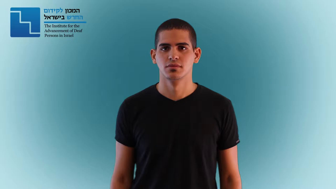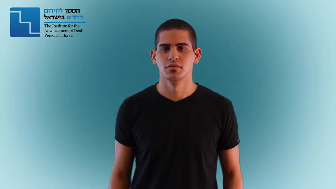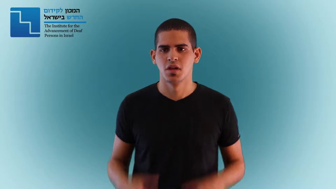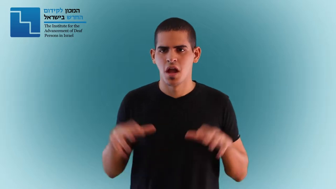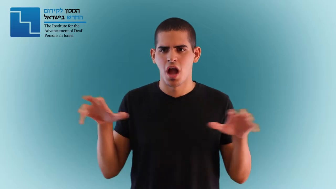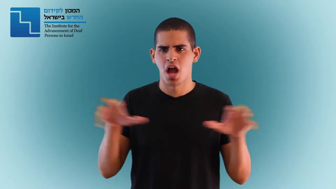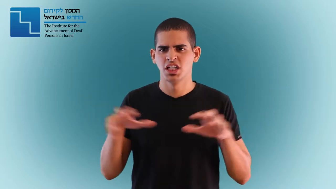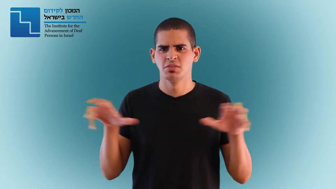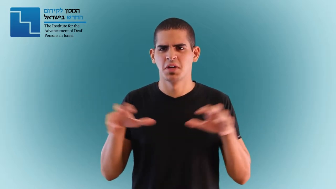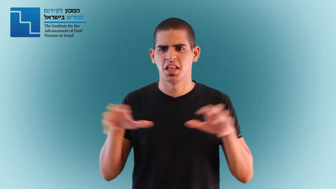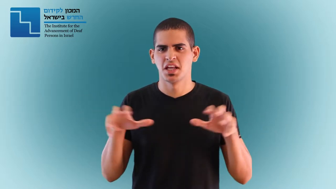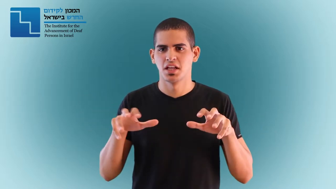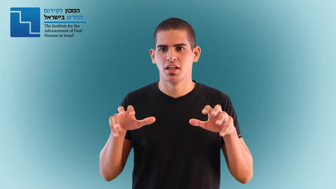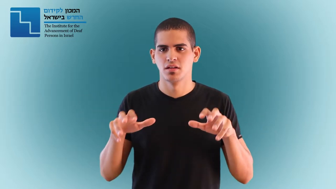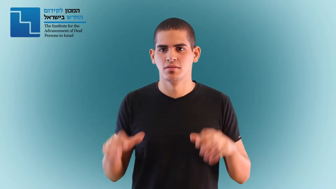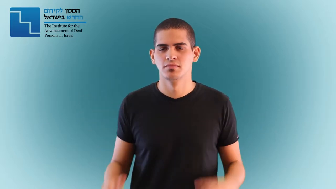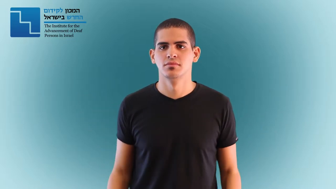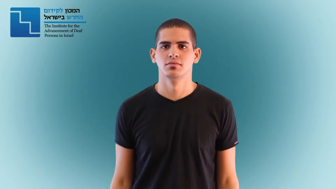עצבני